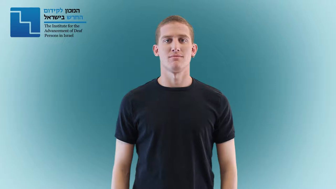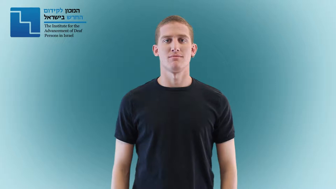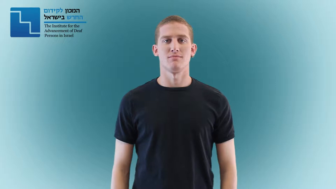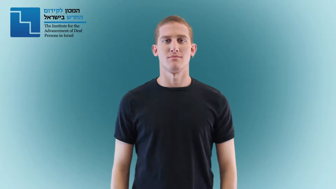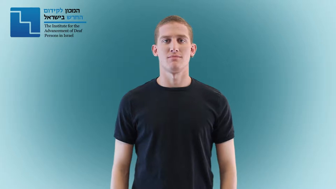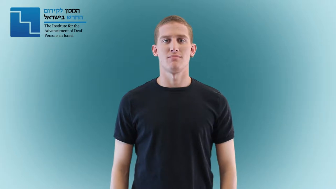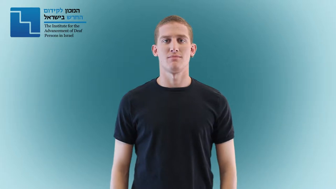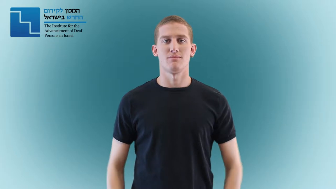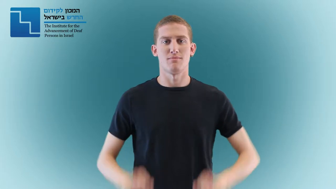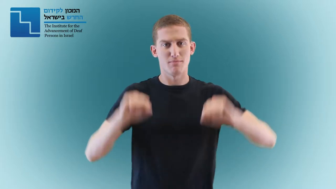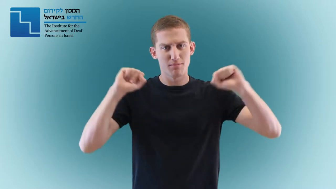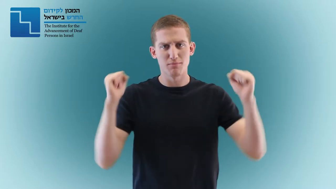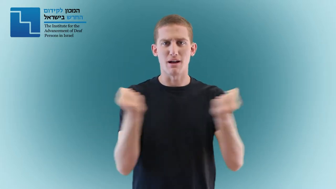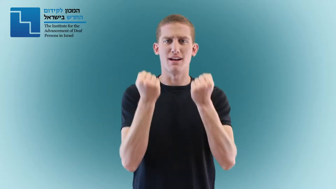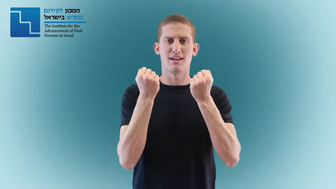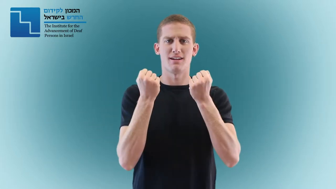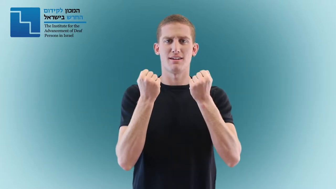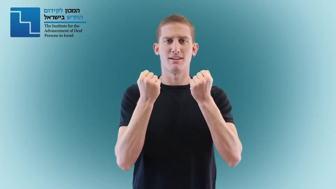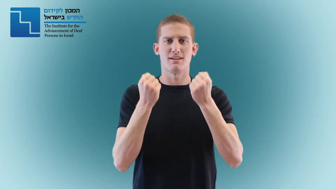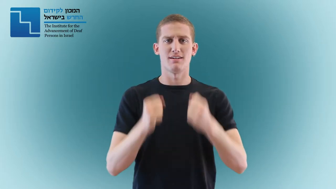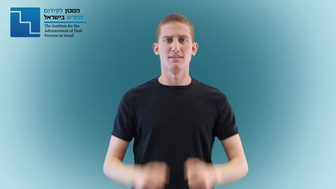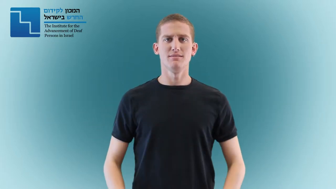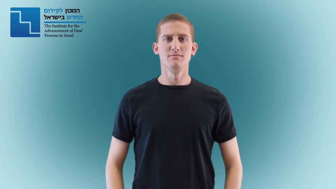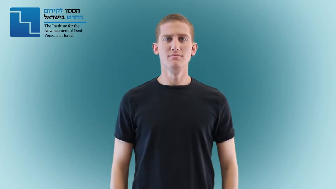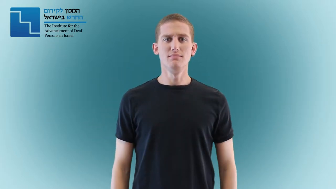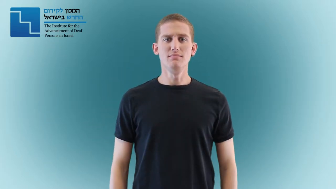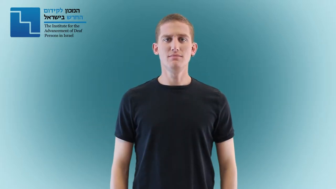פעיל